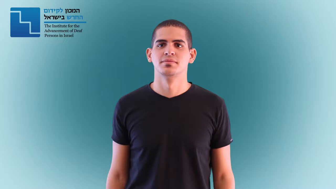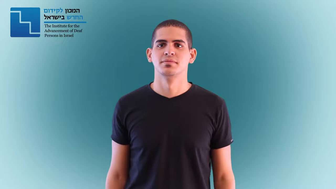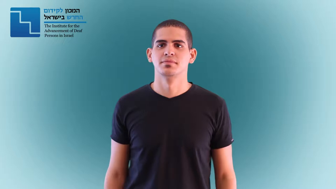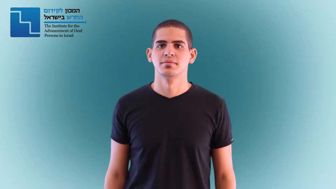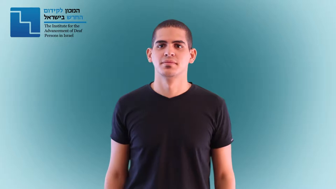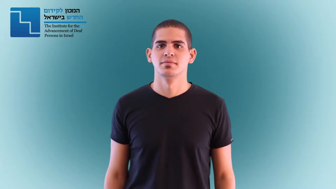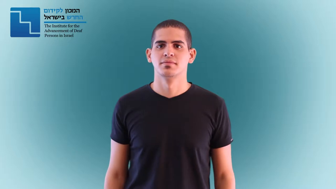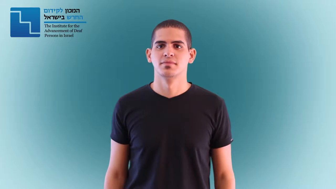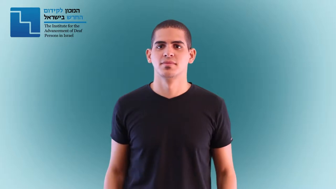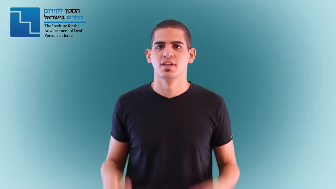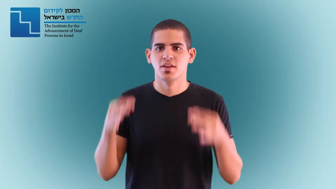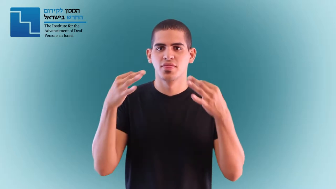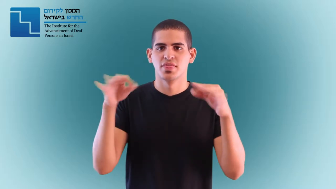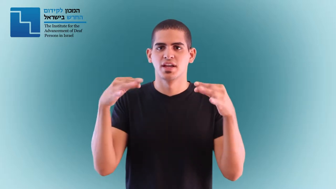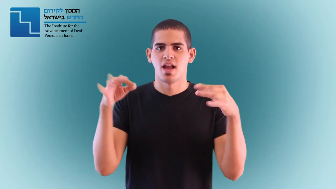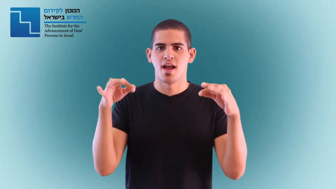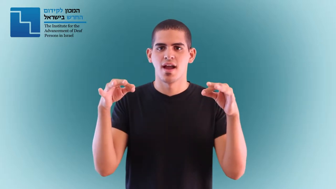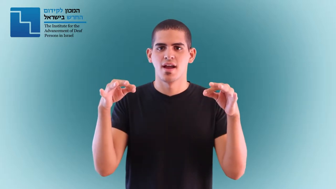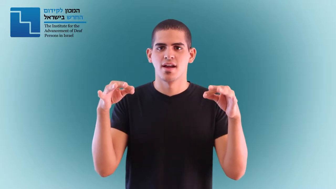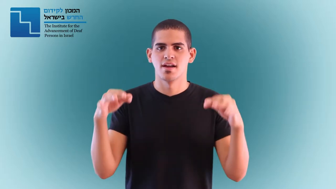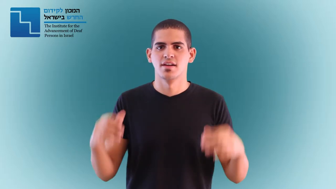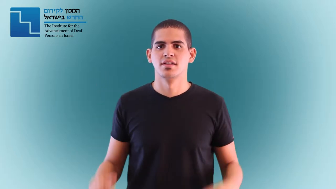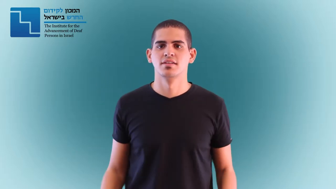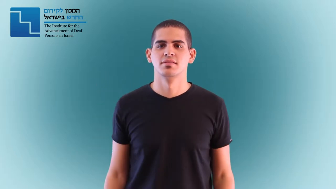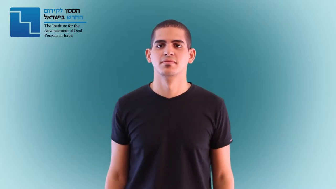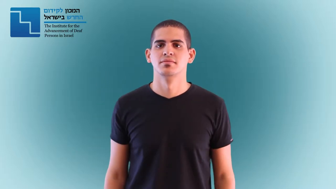נייר